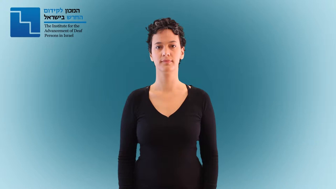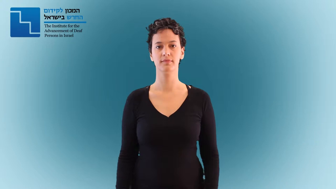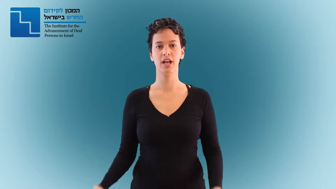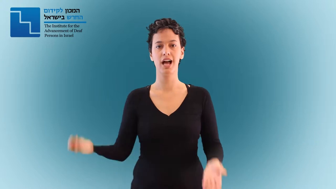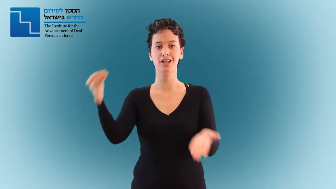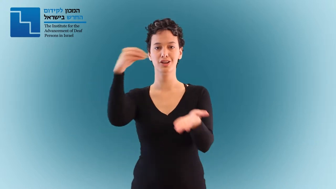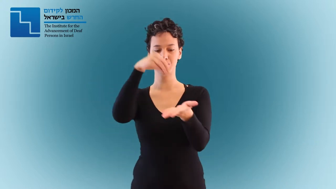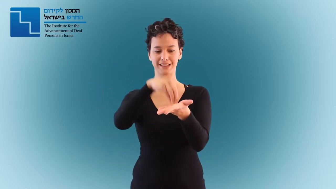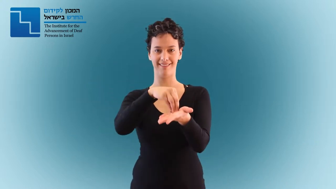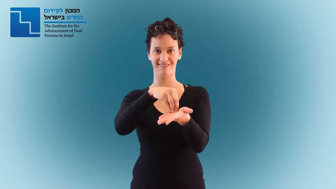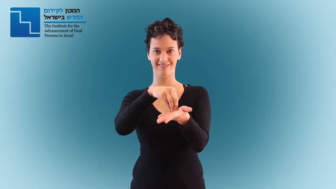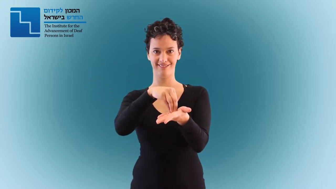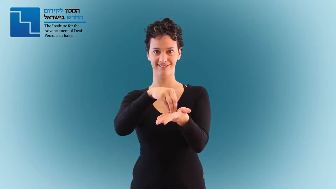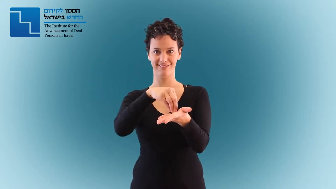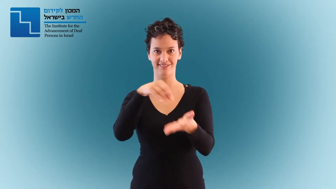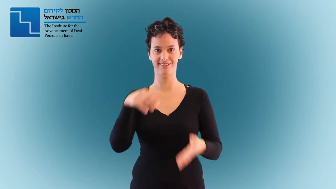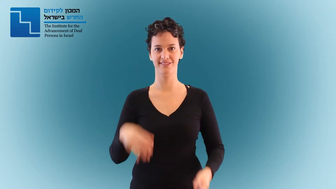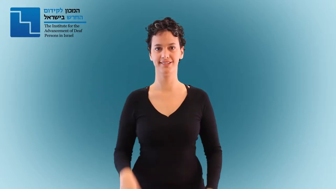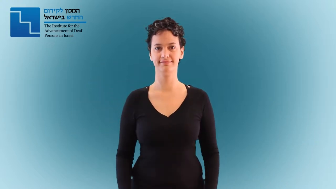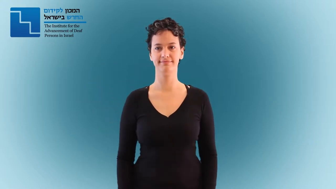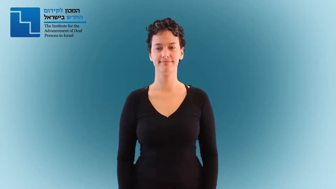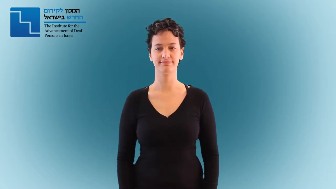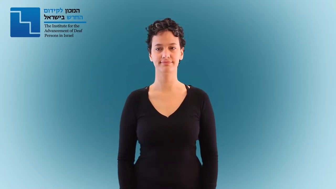נוסף